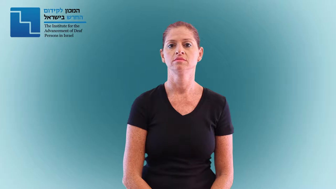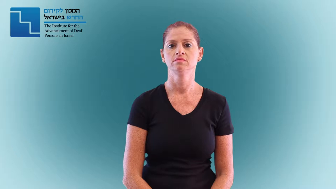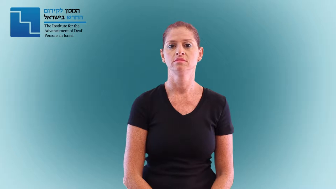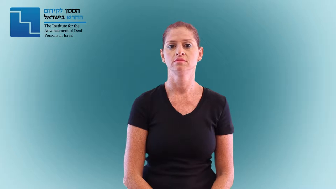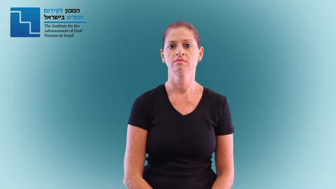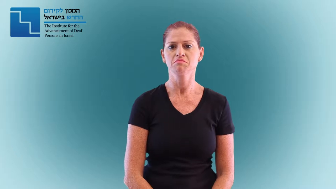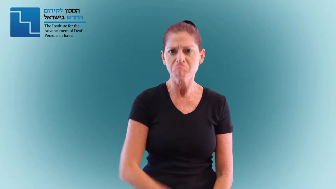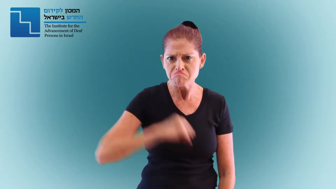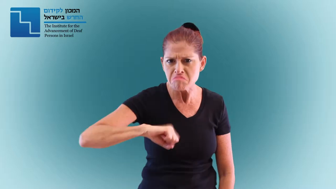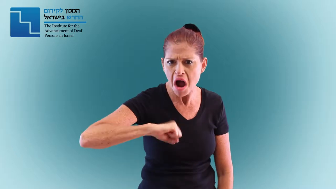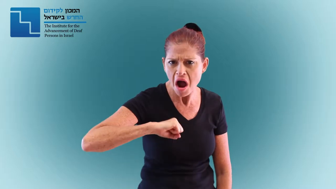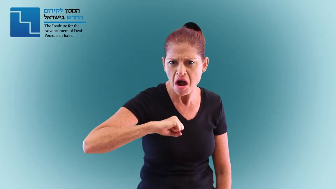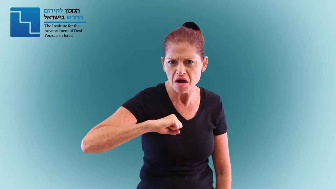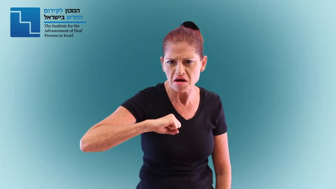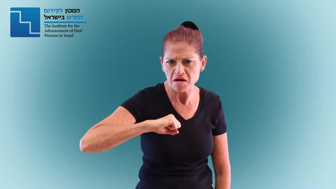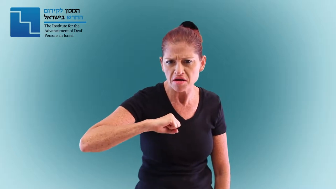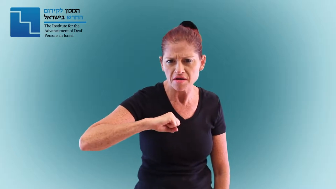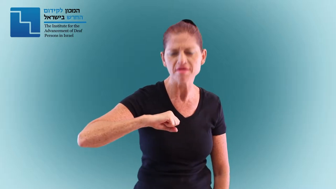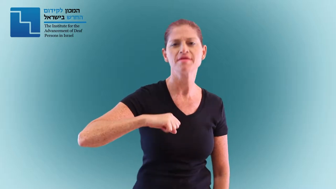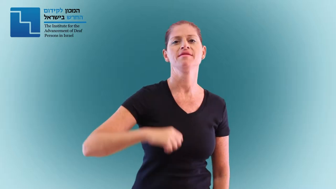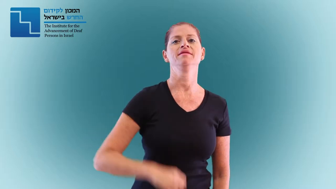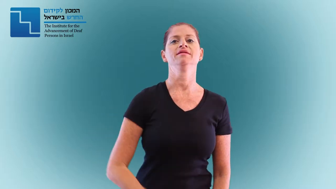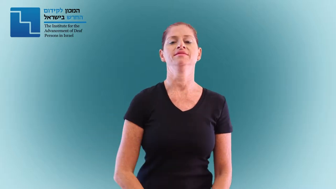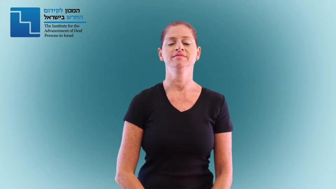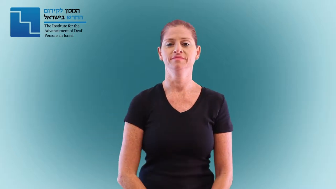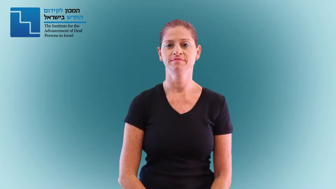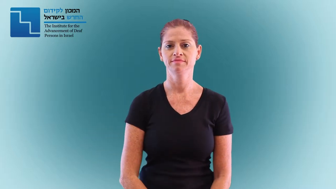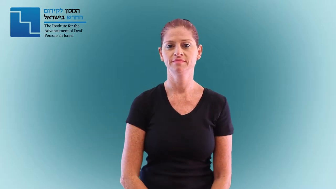מהר